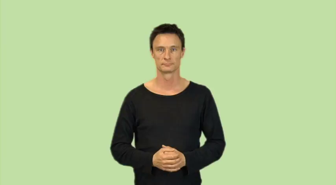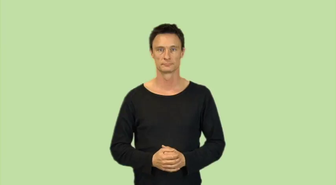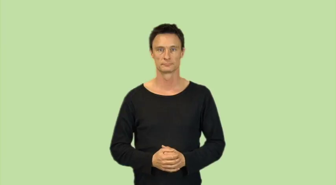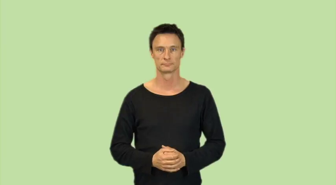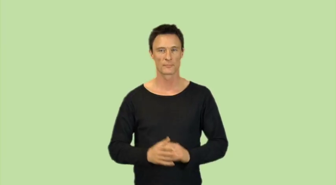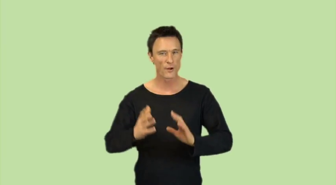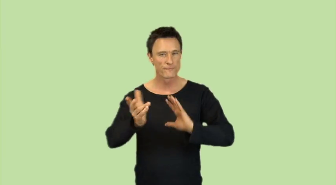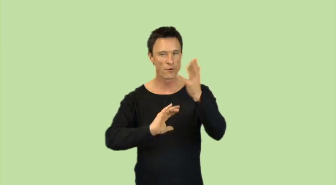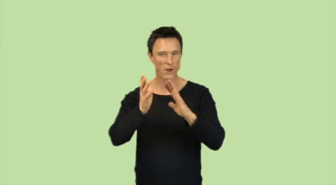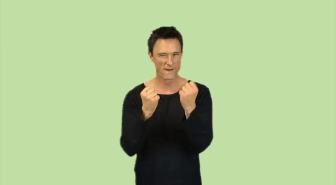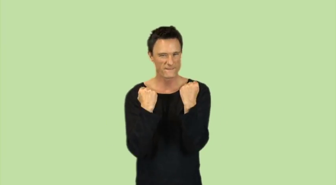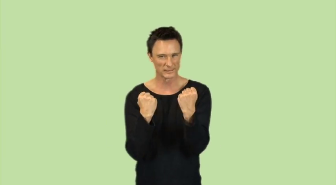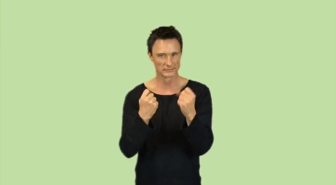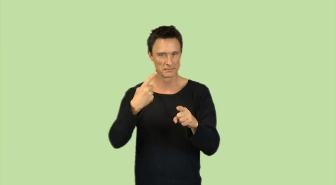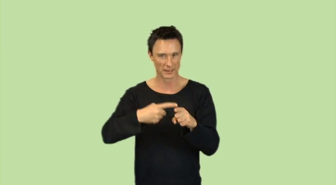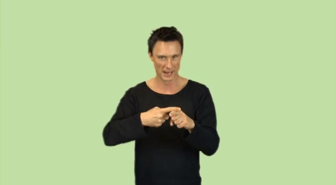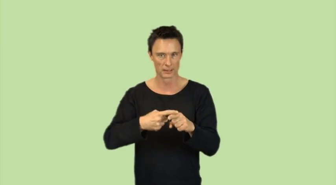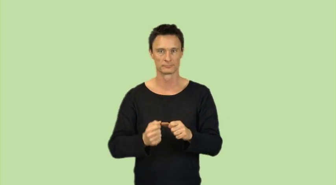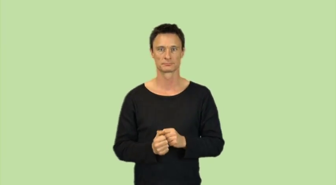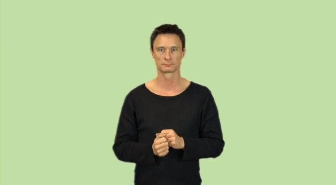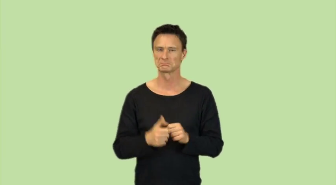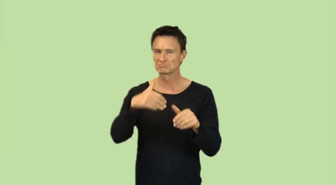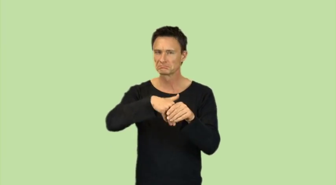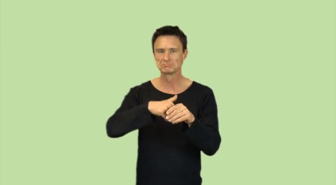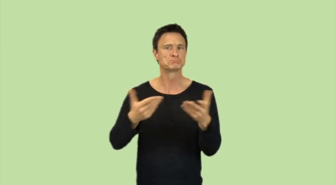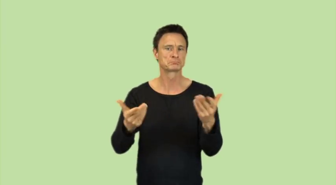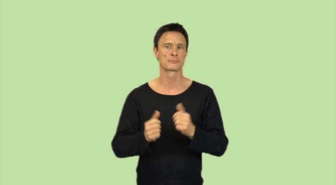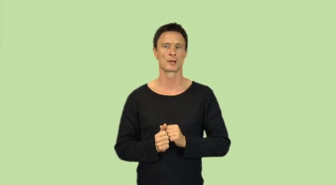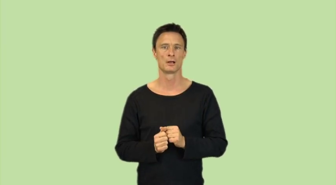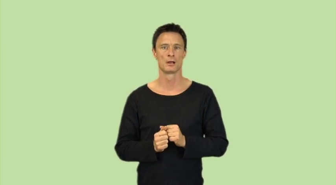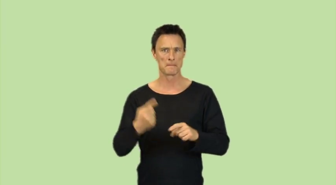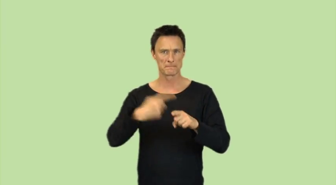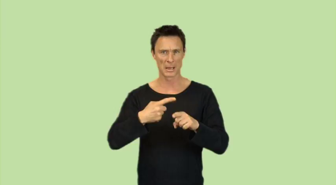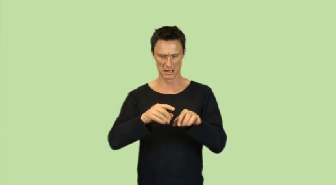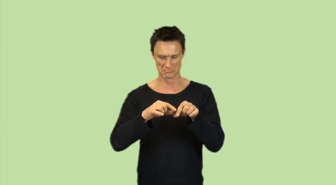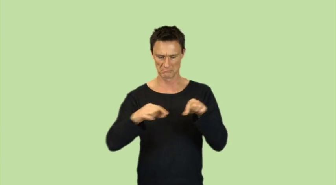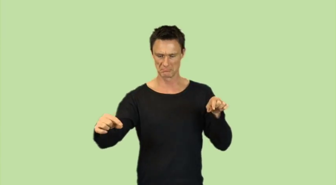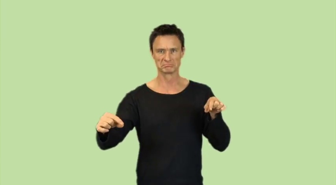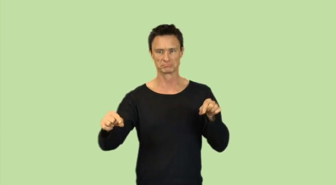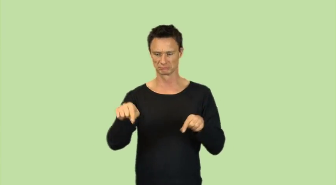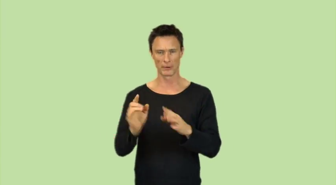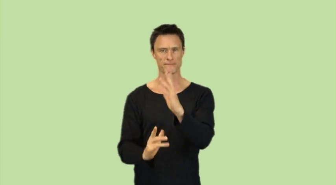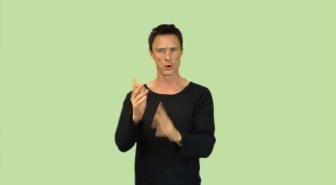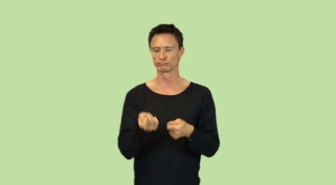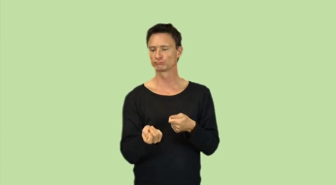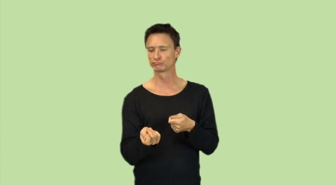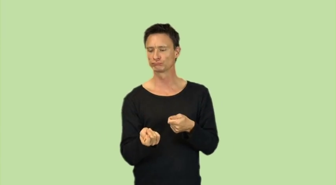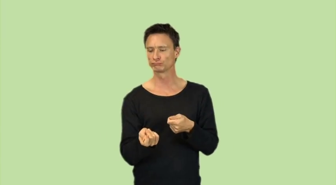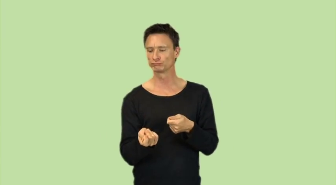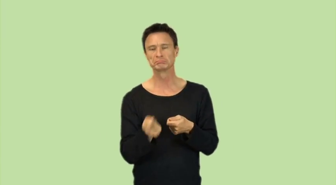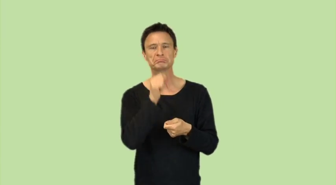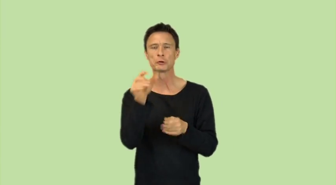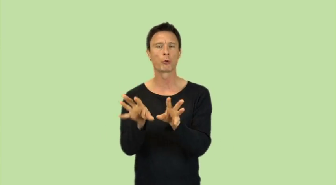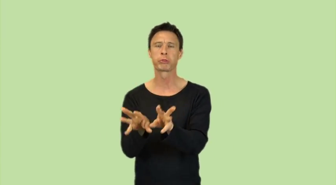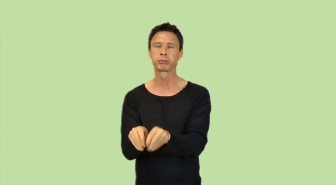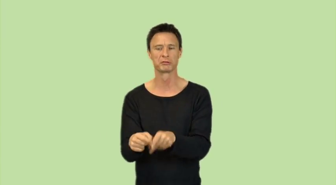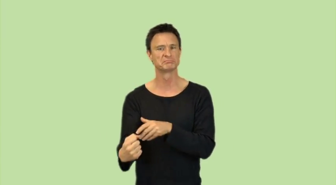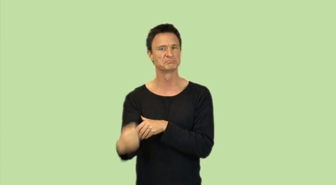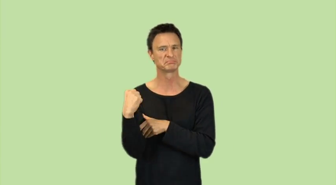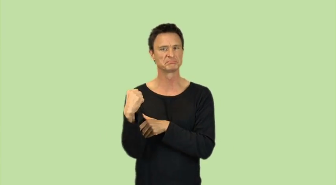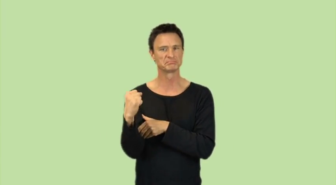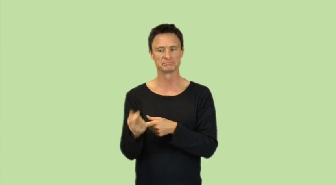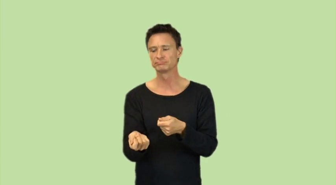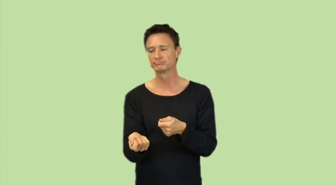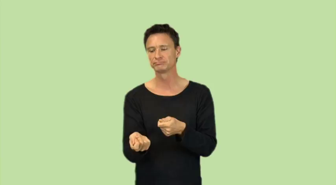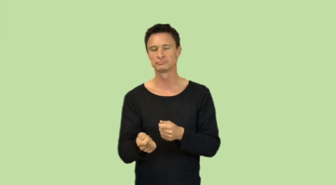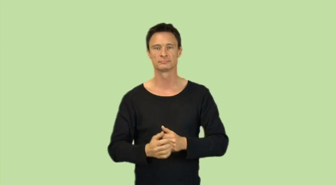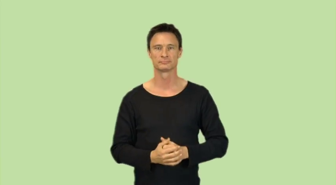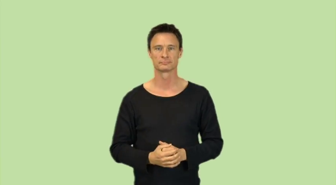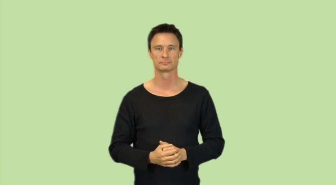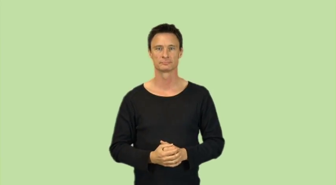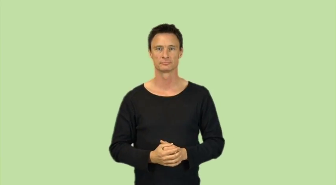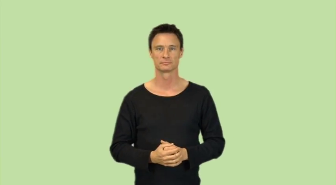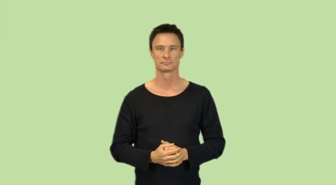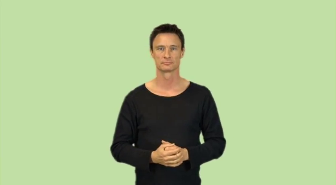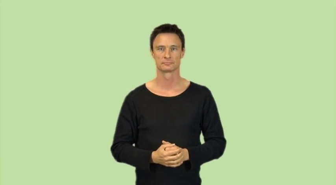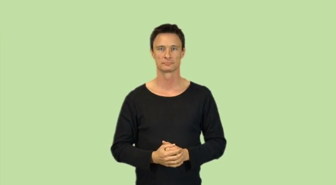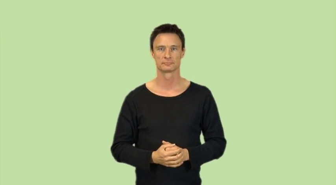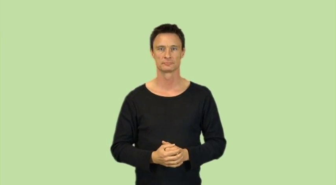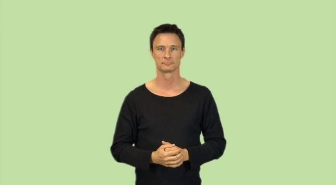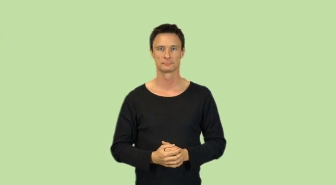feuerfestes Material